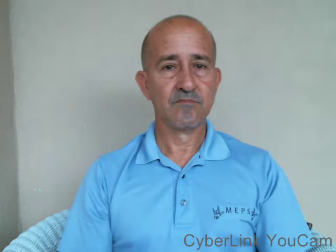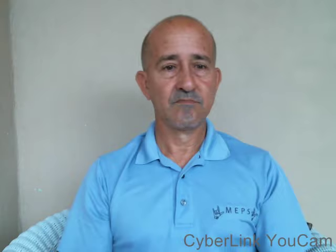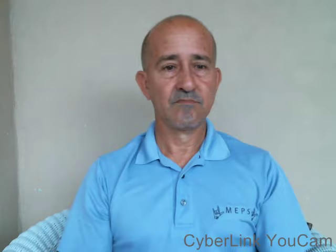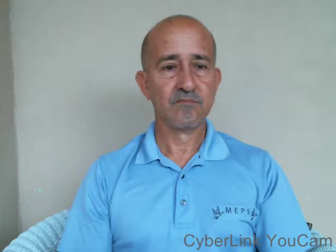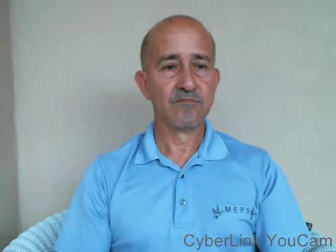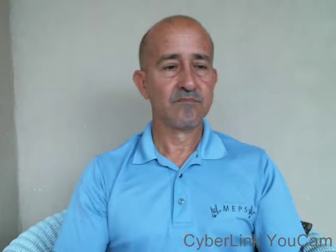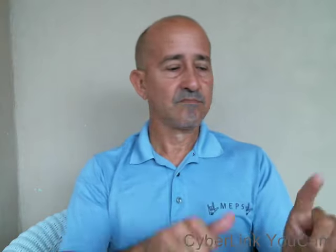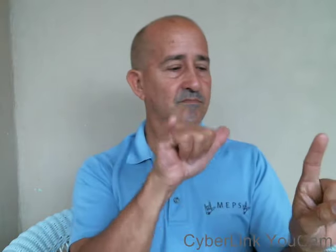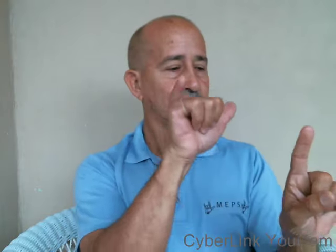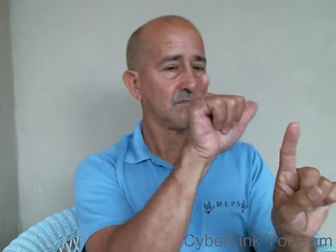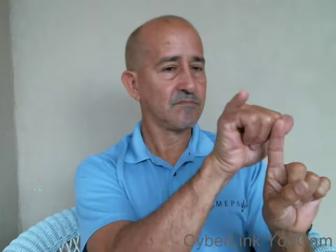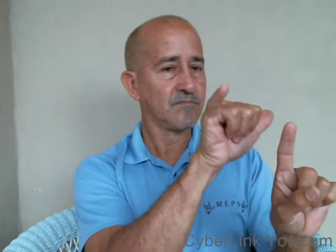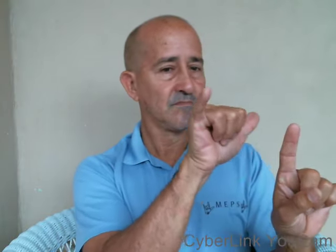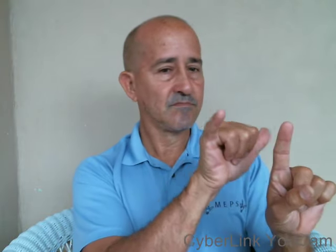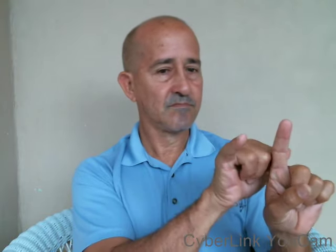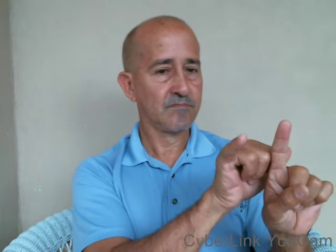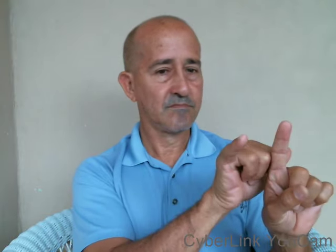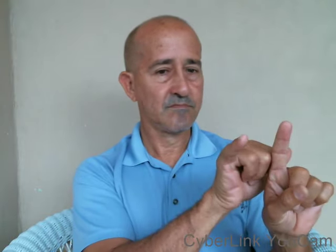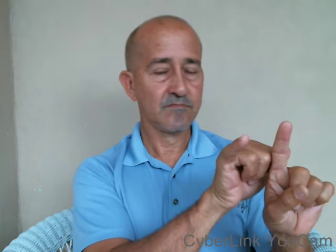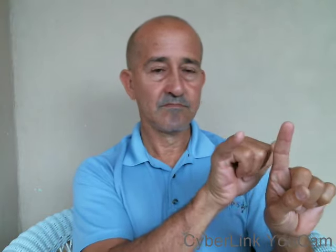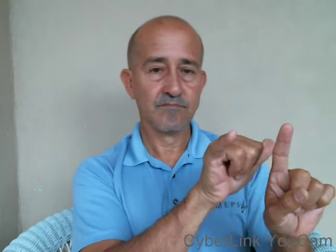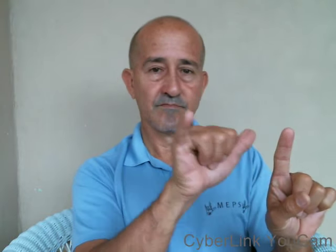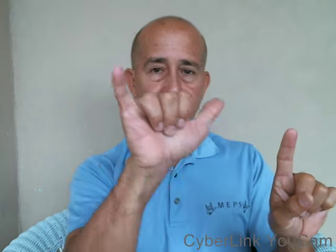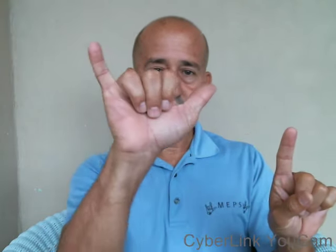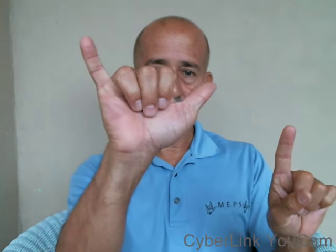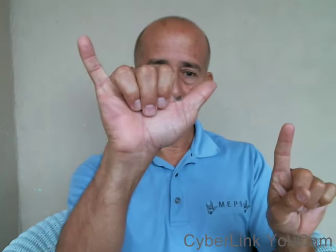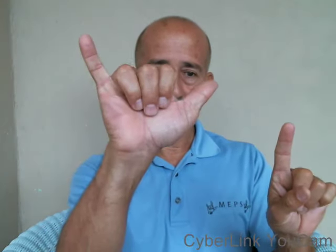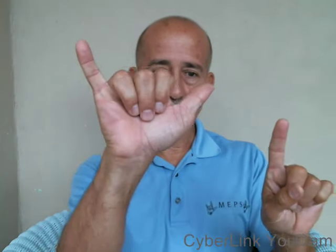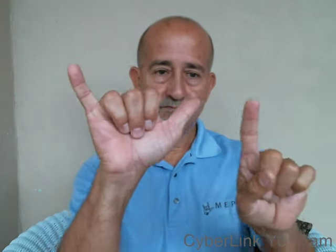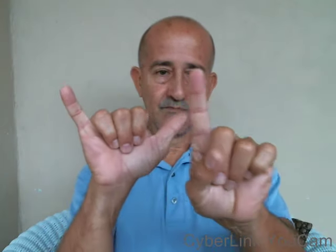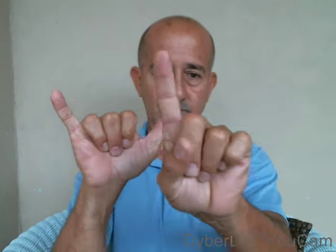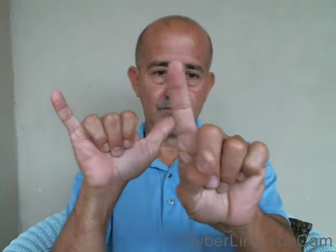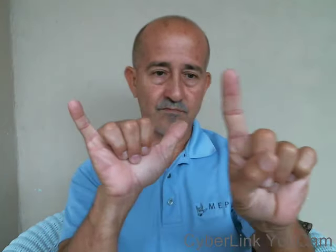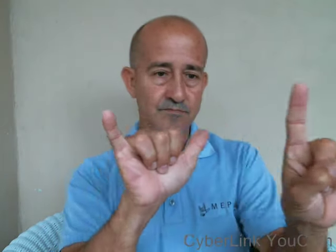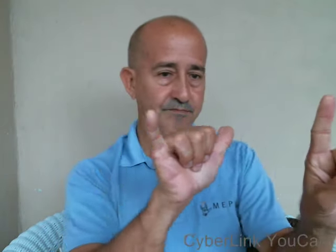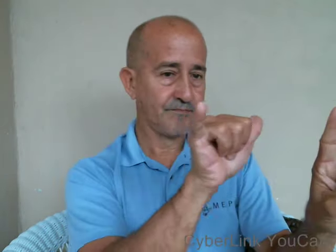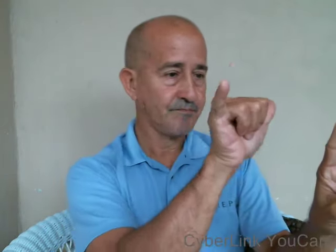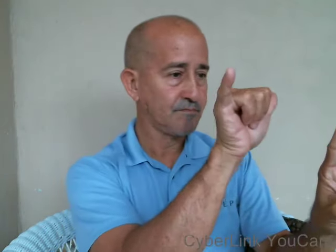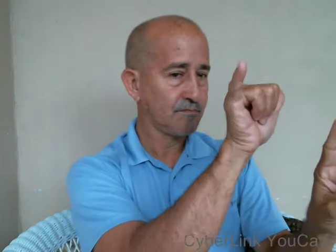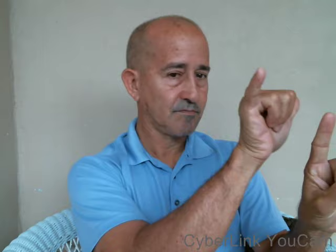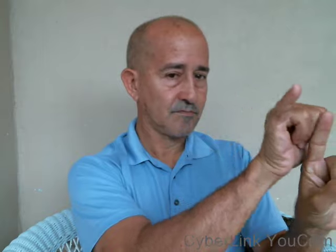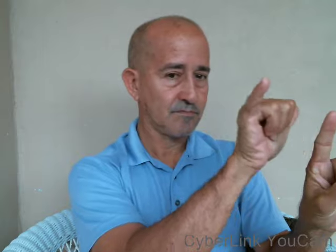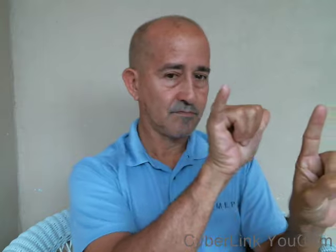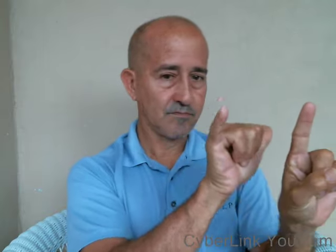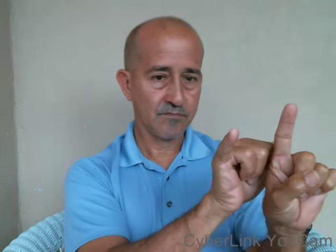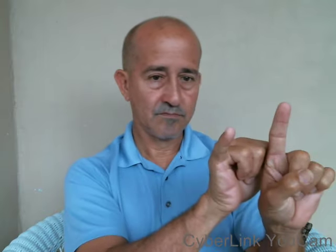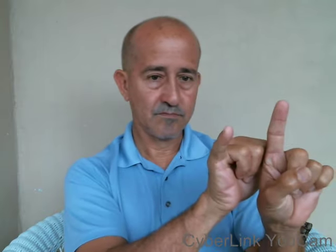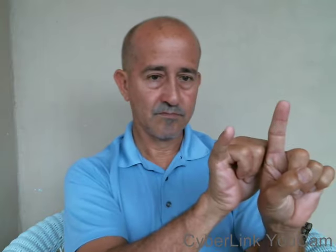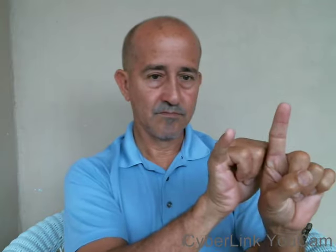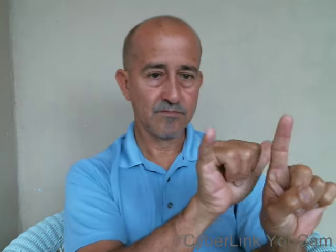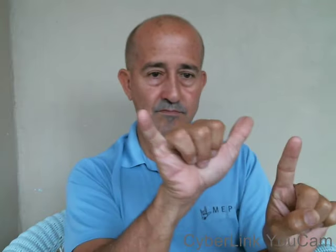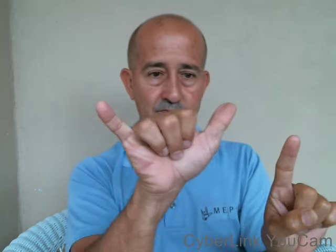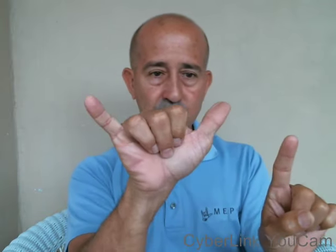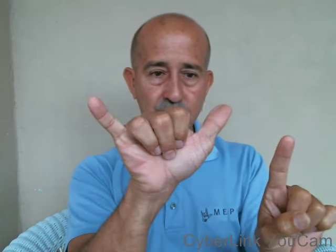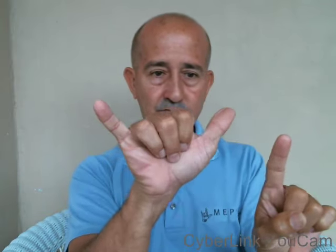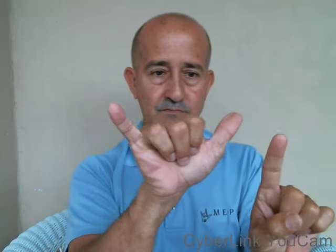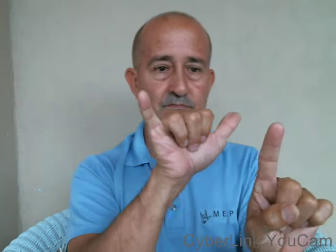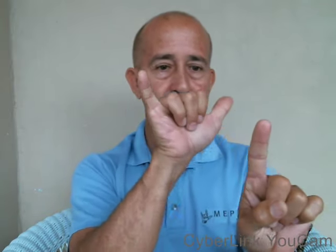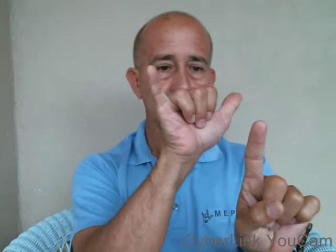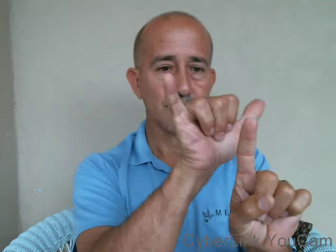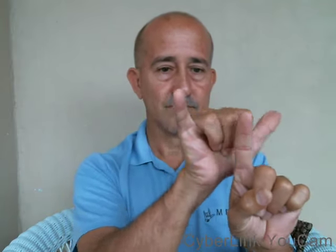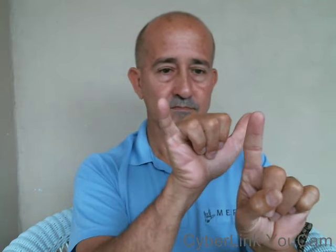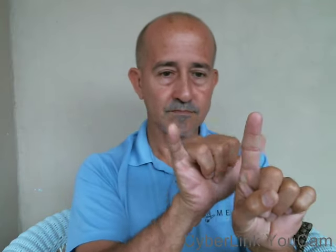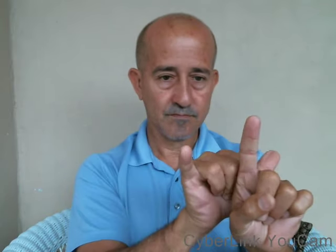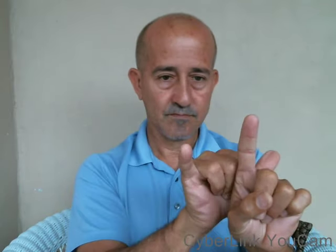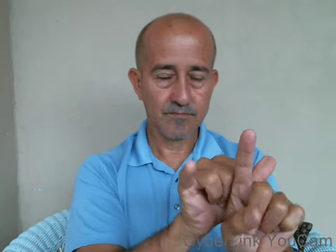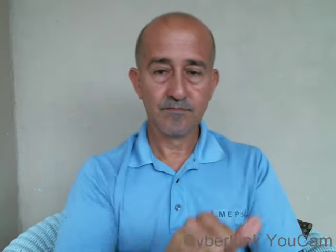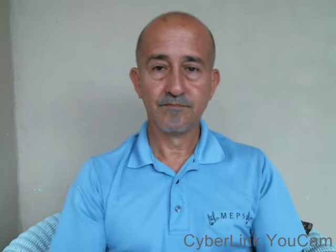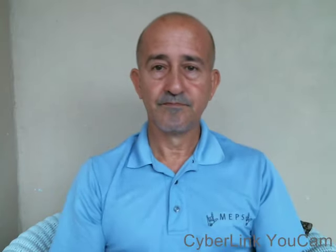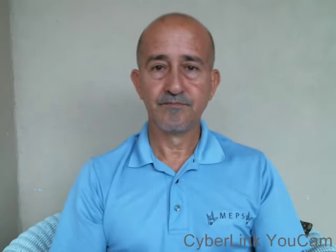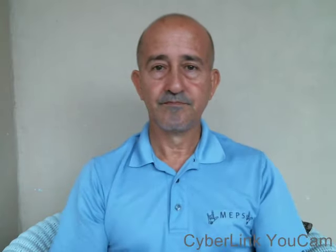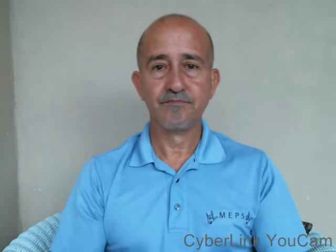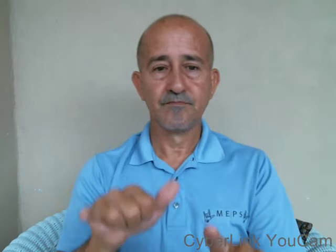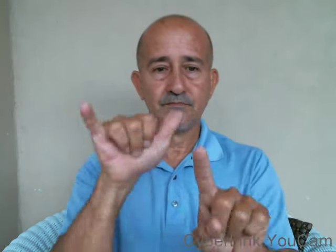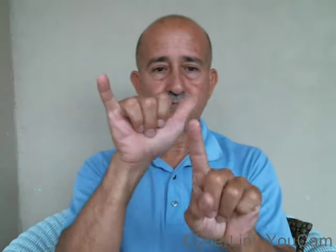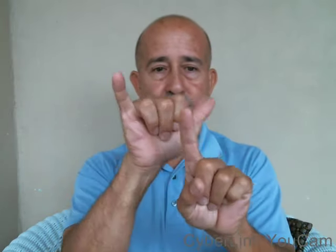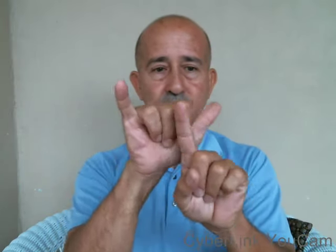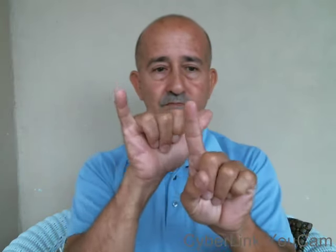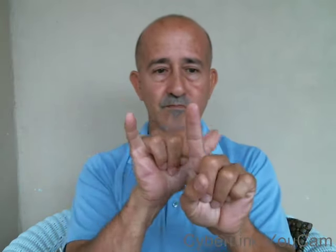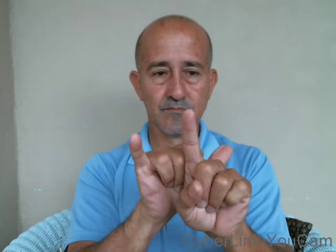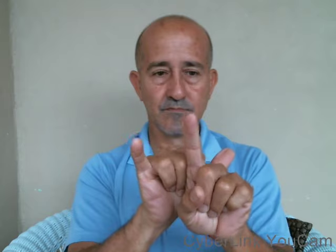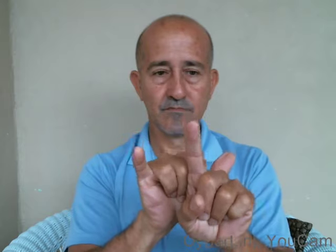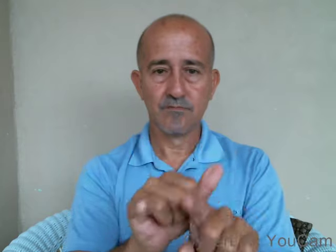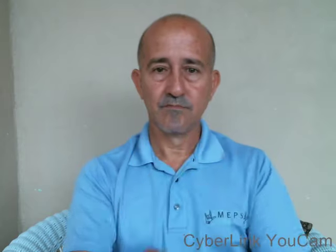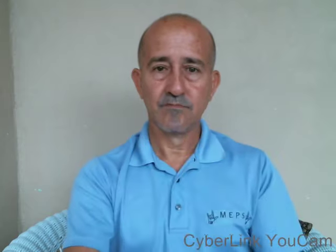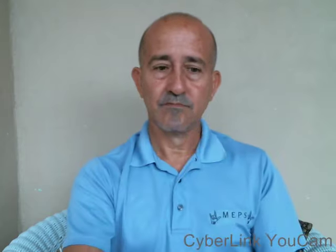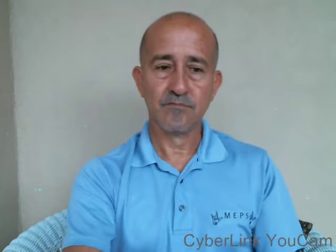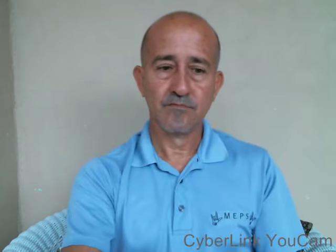18